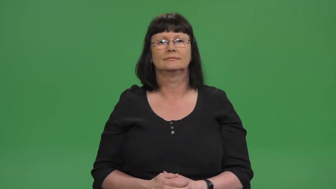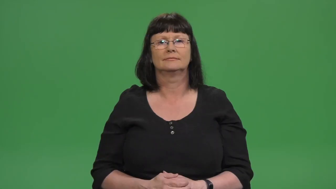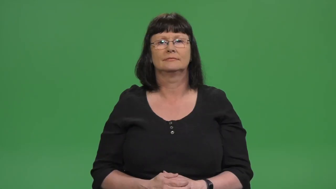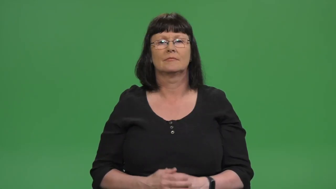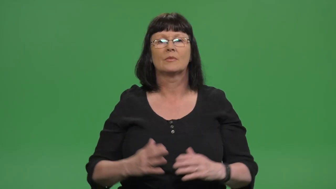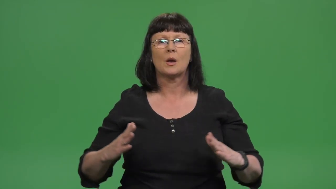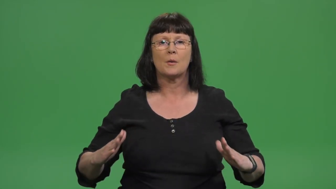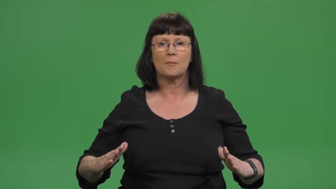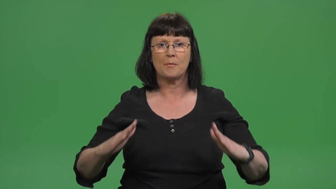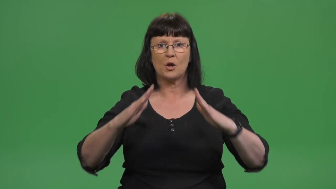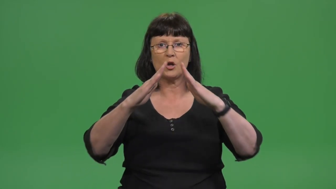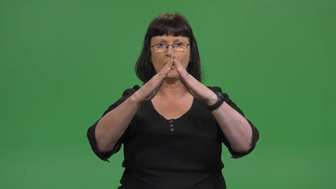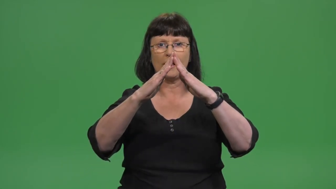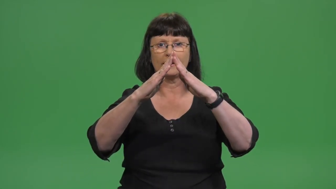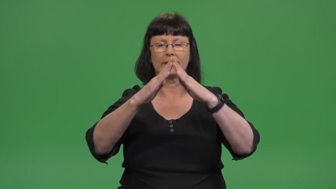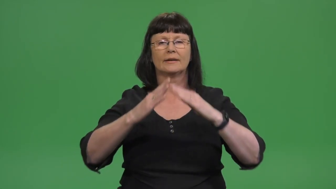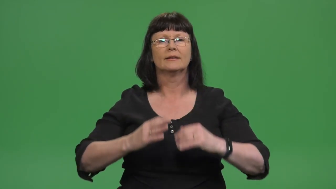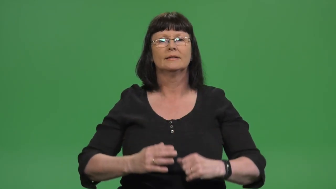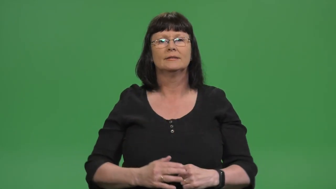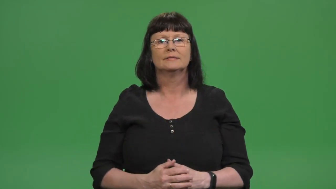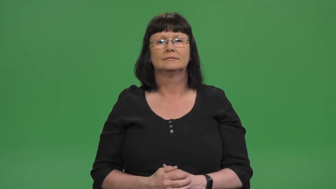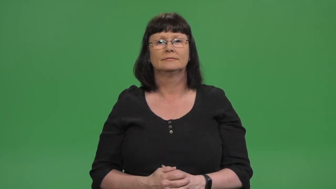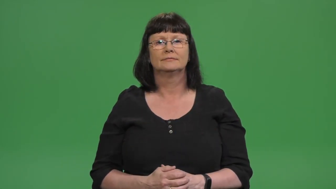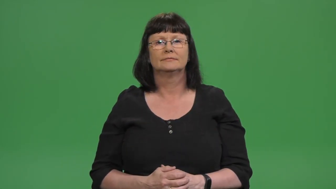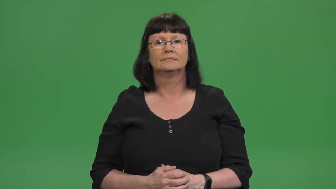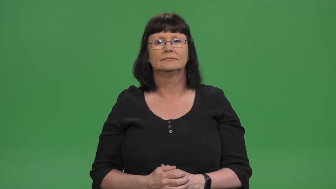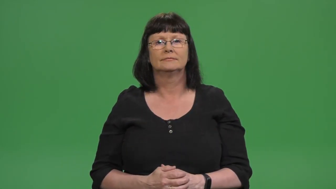Baulan sjoppa